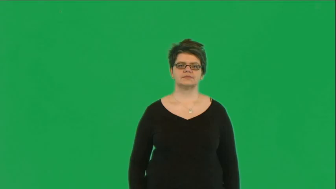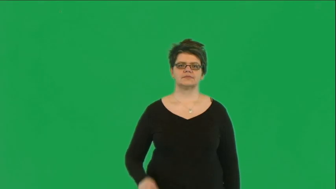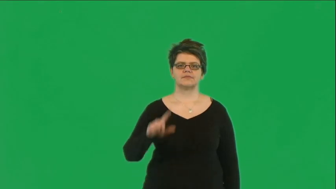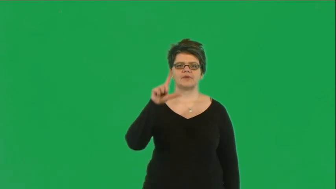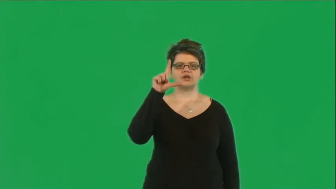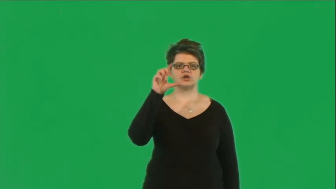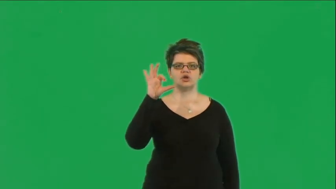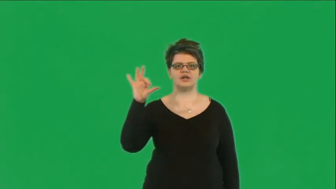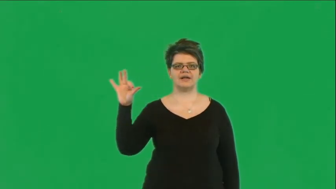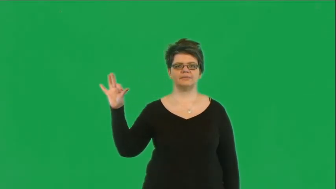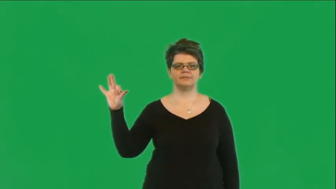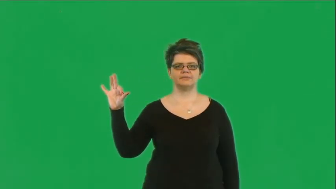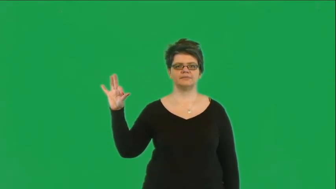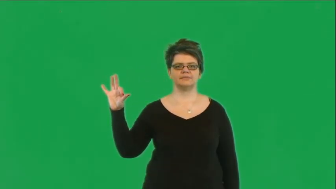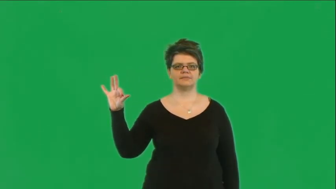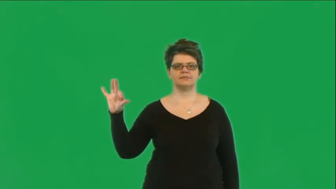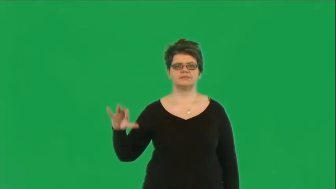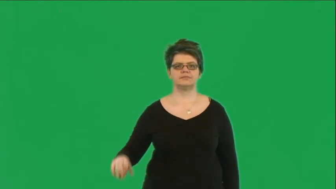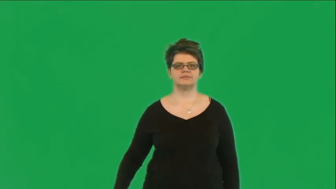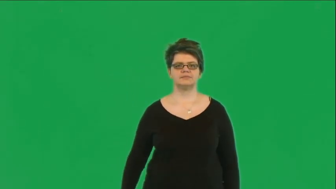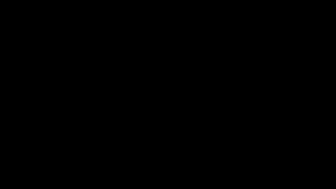dola